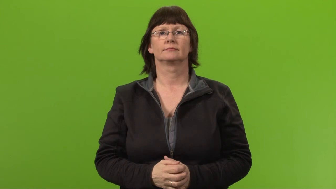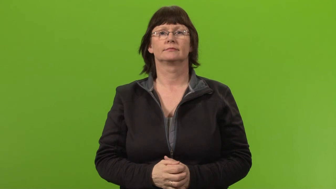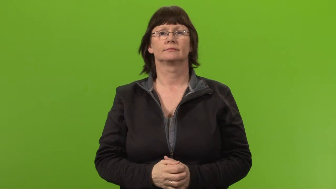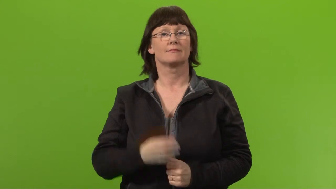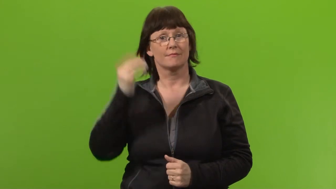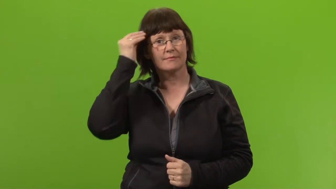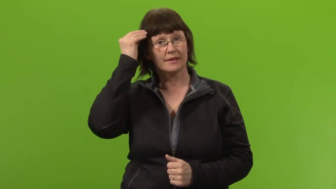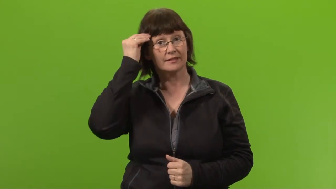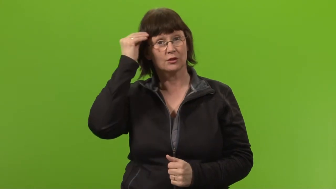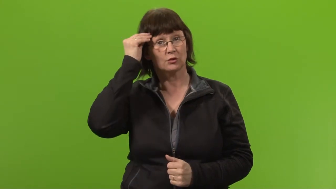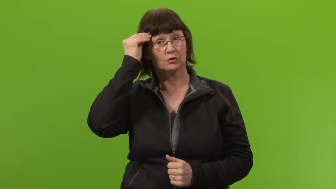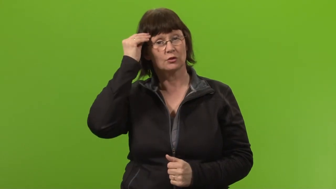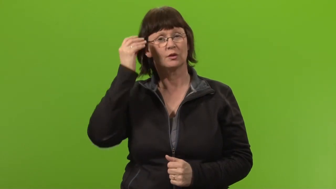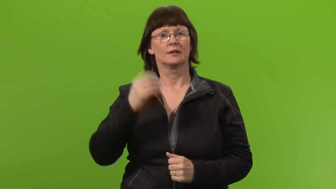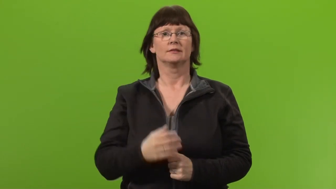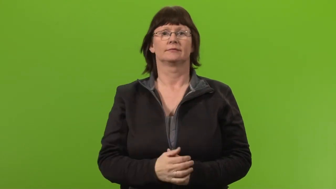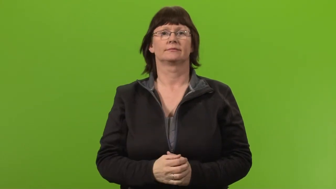Meðvitaður